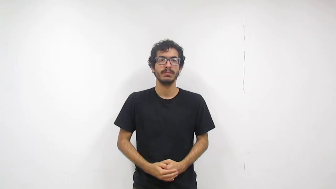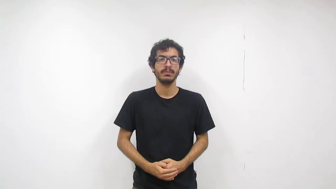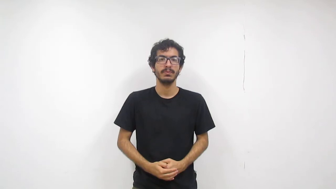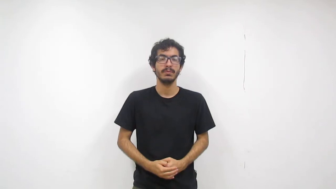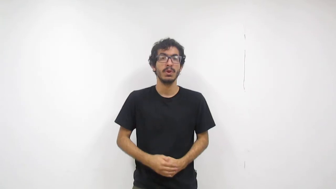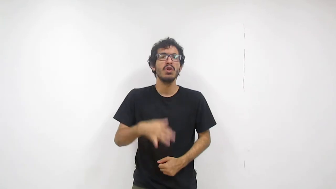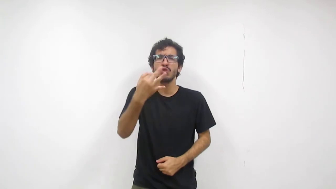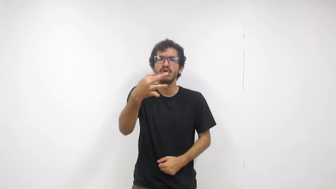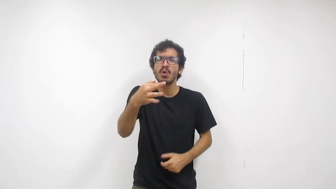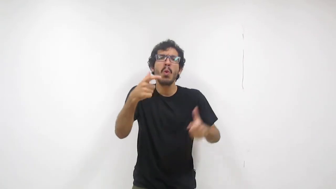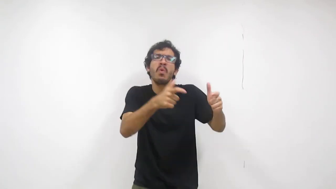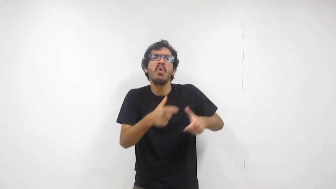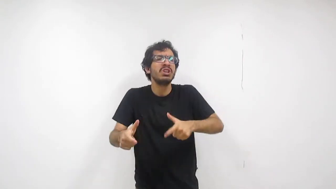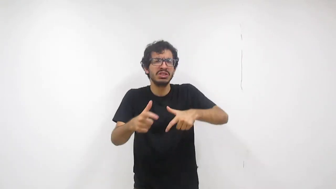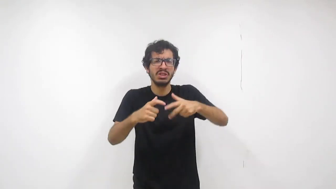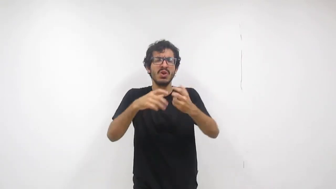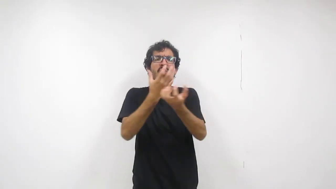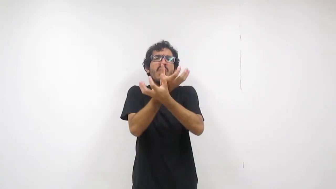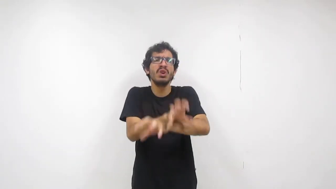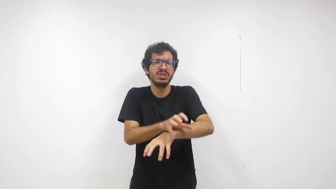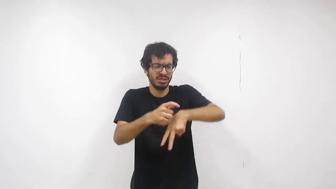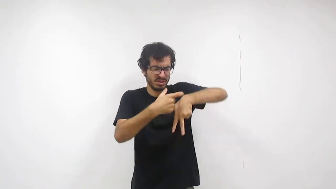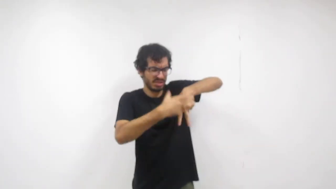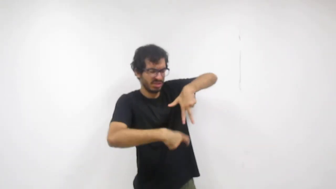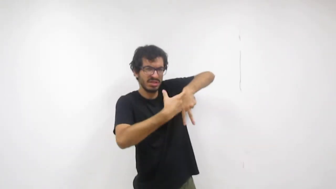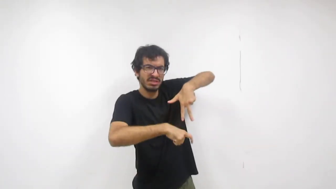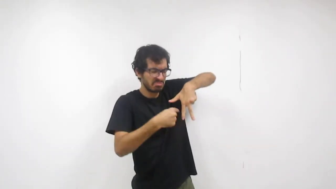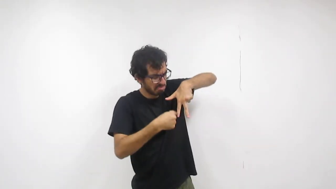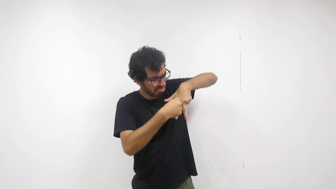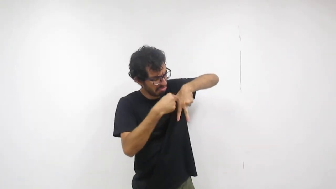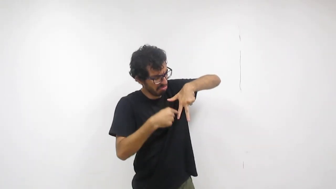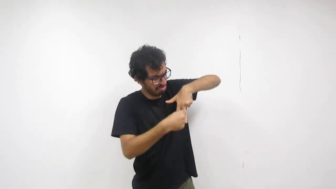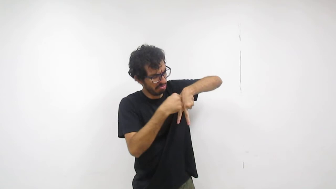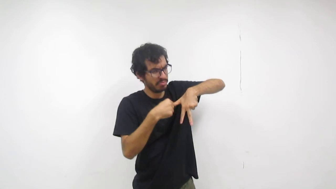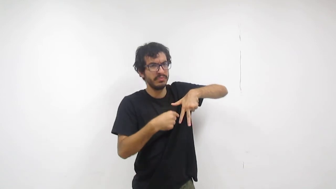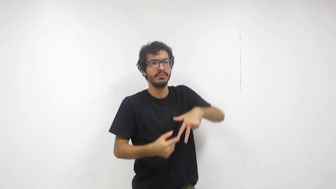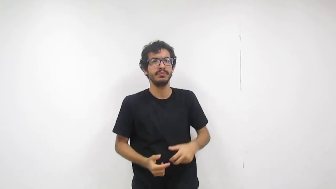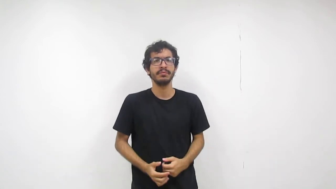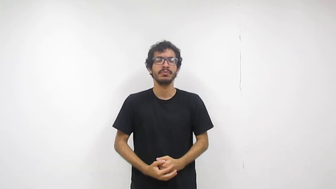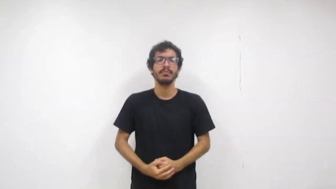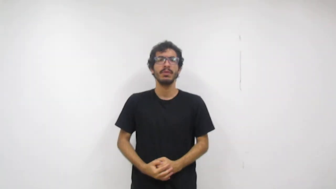Dor nos ossos